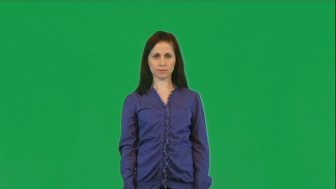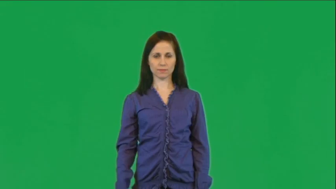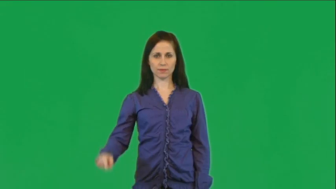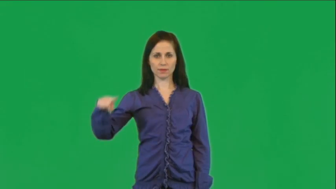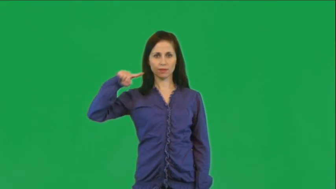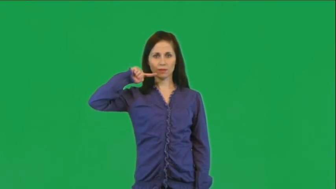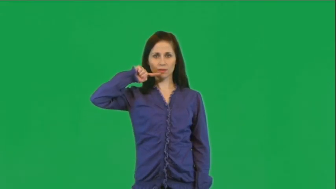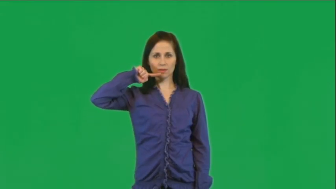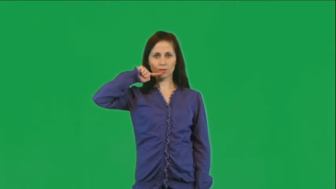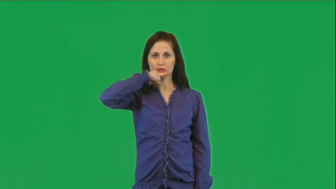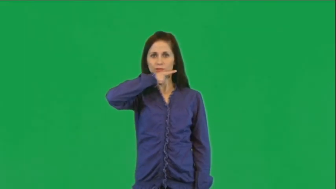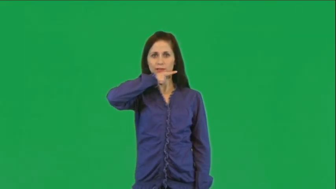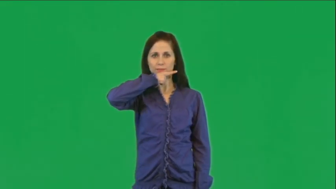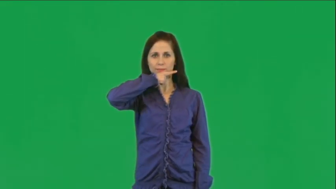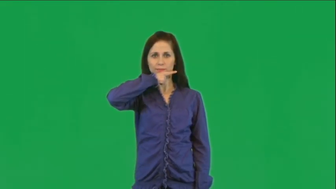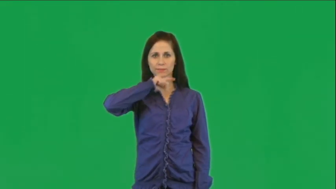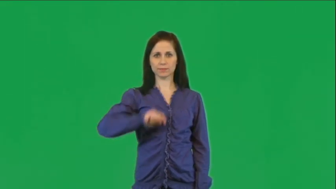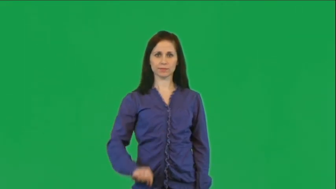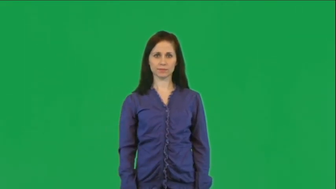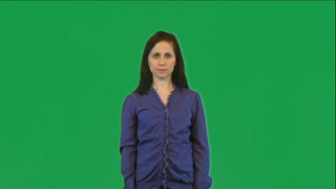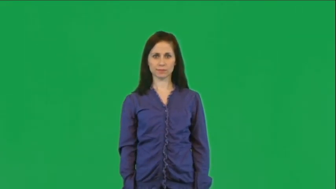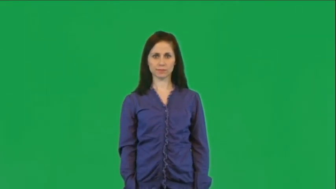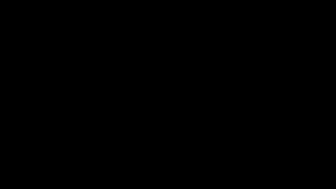krzywda